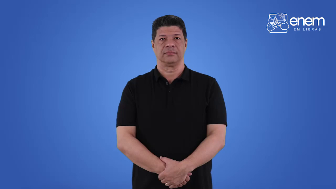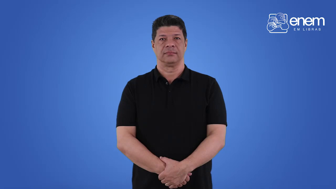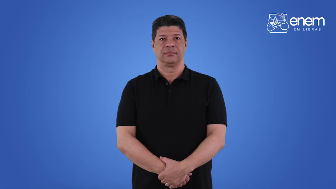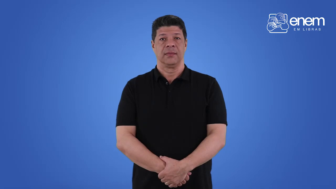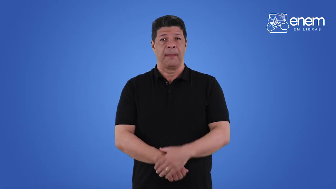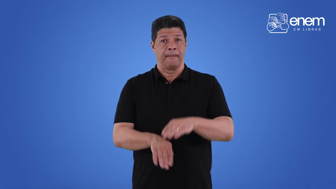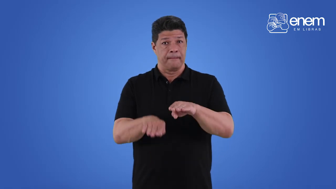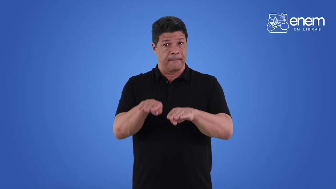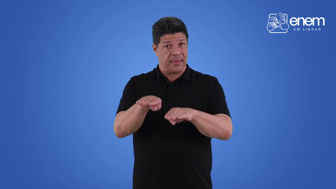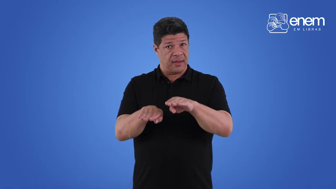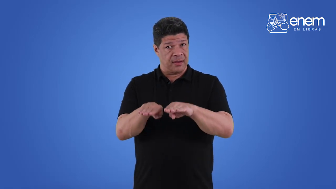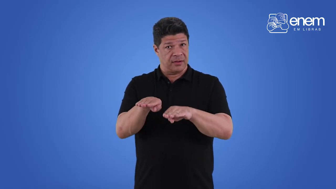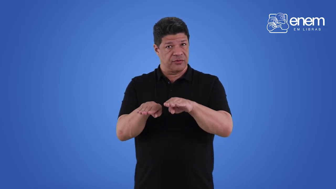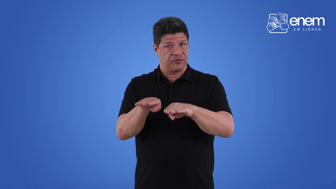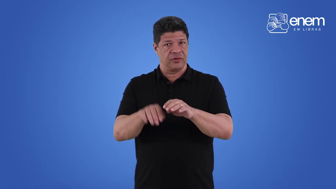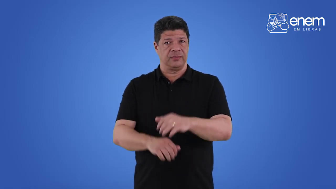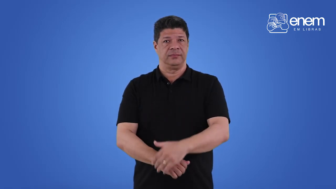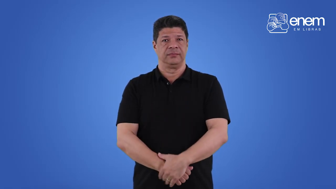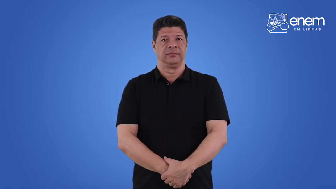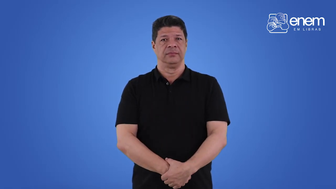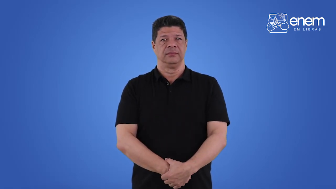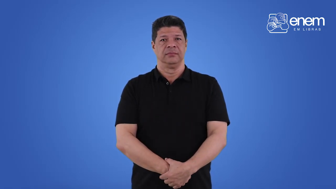Média